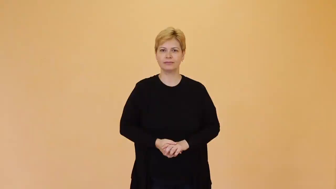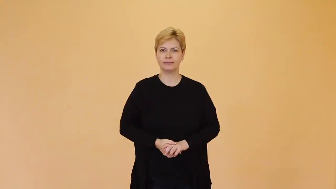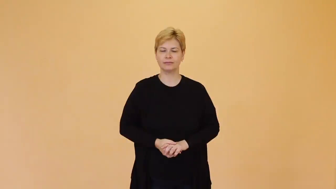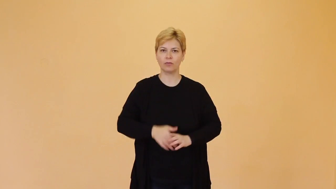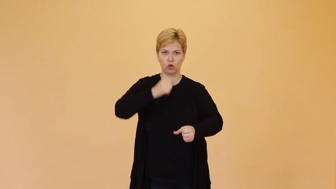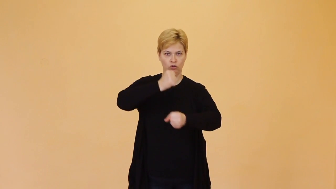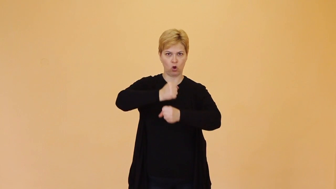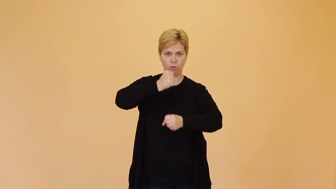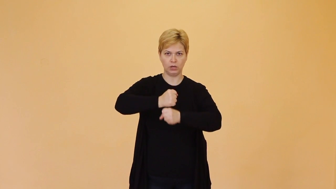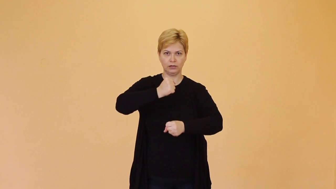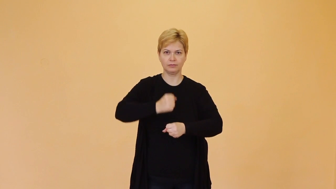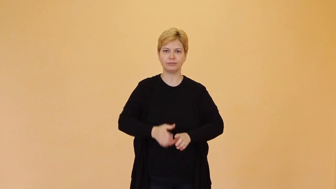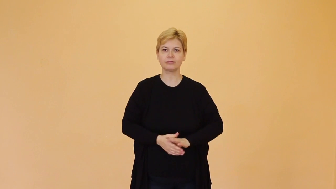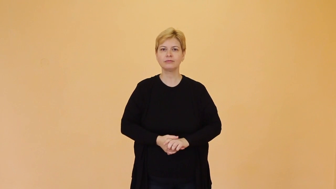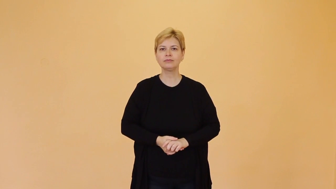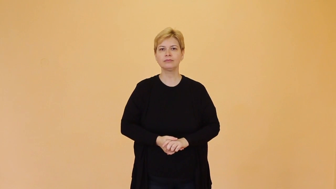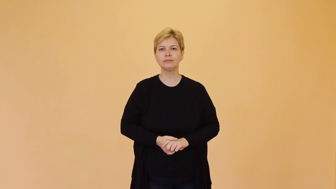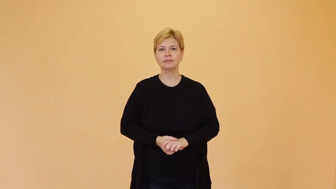robiť